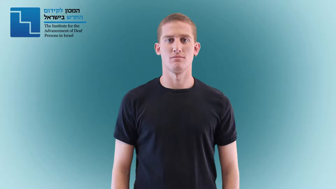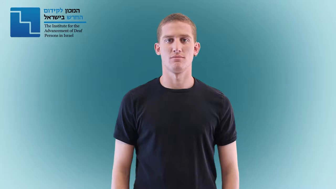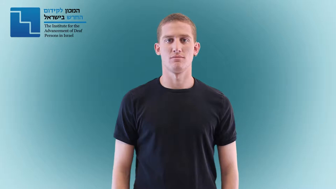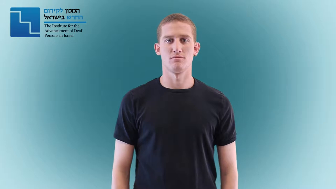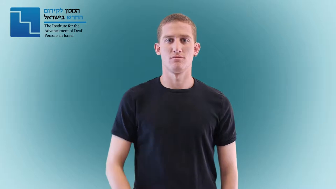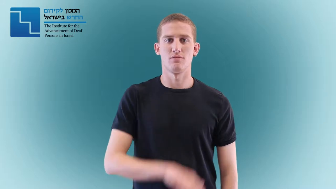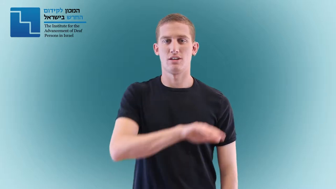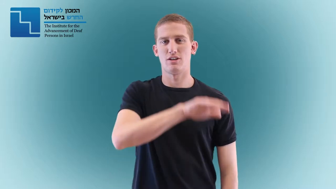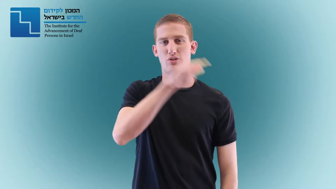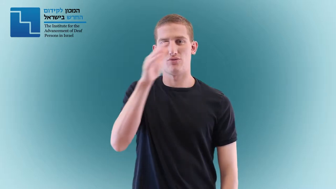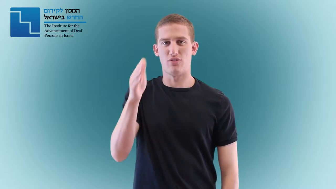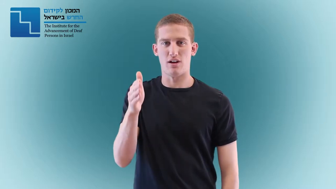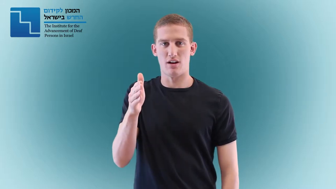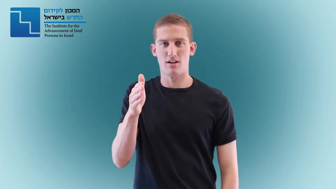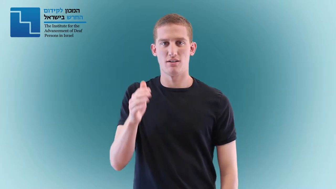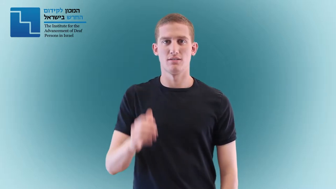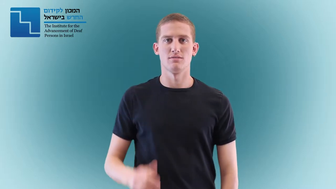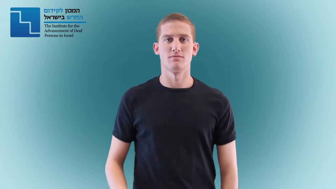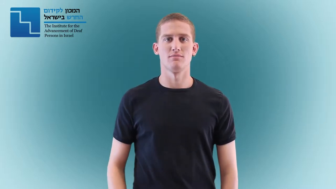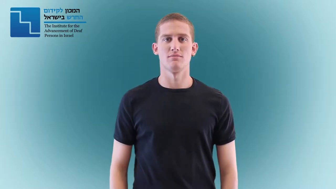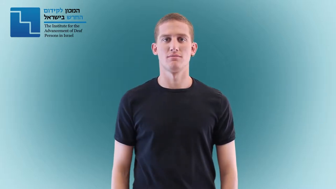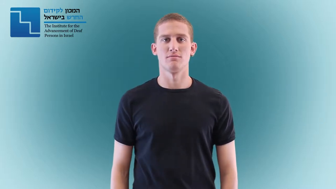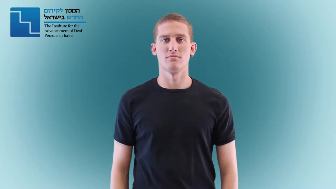גבעה